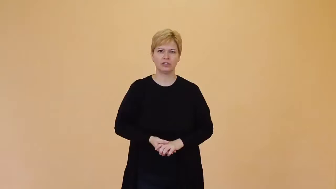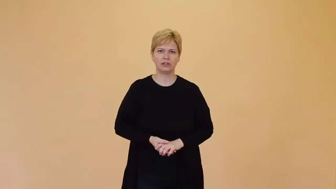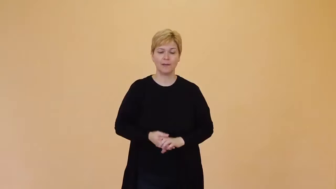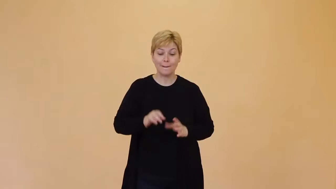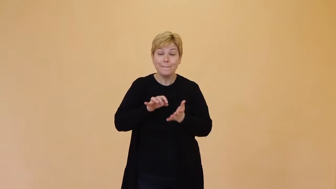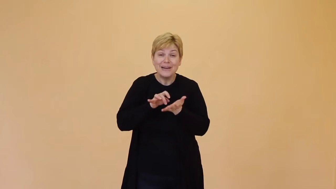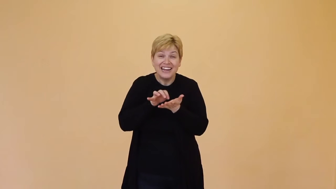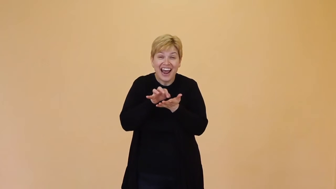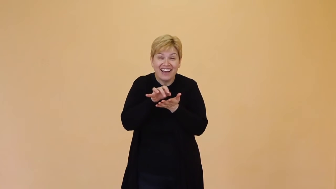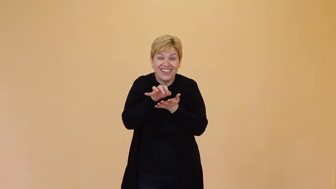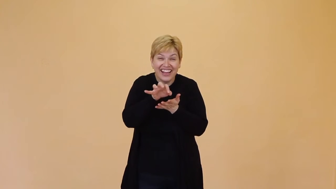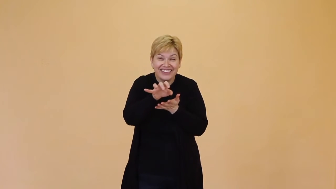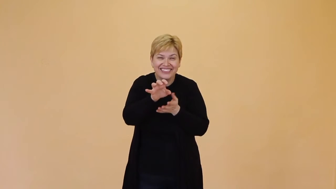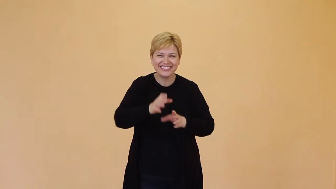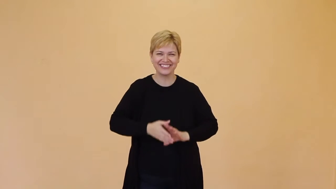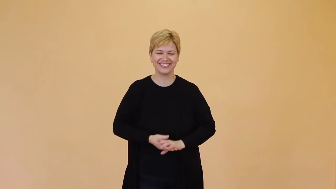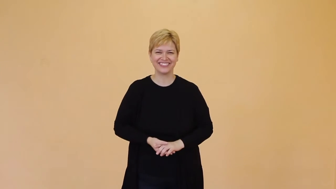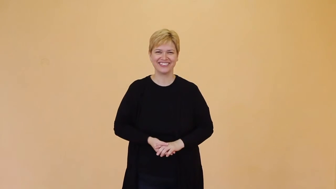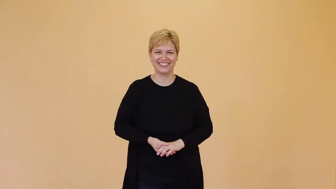mravec